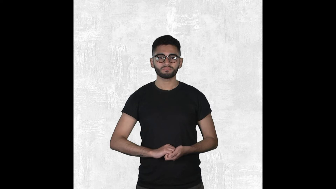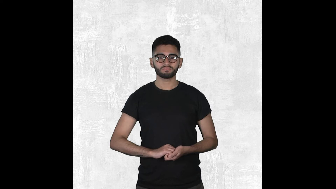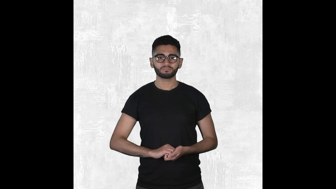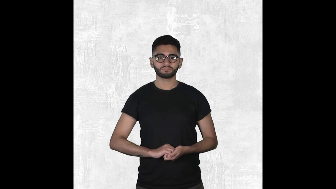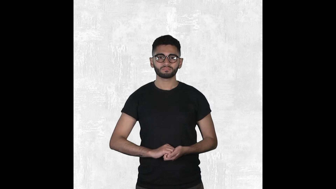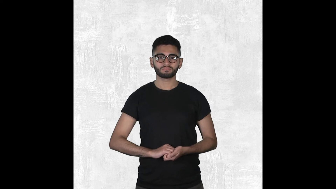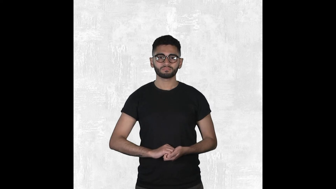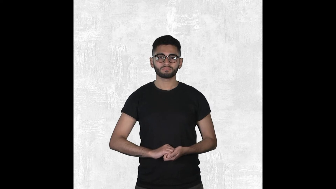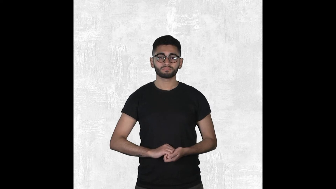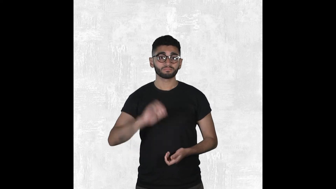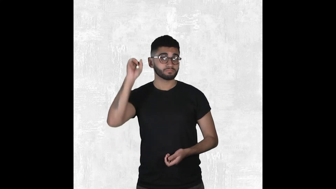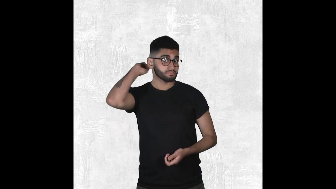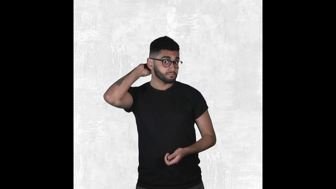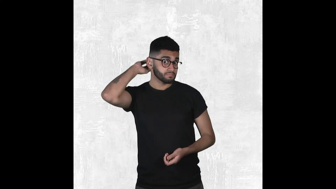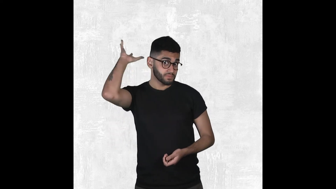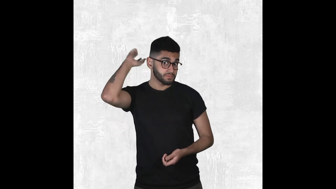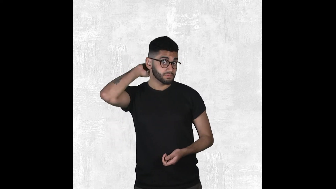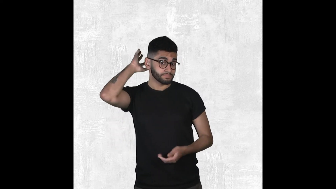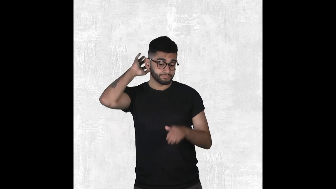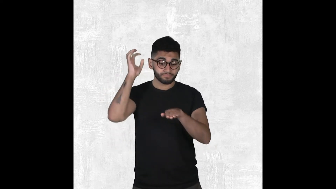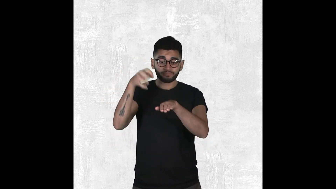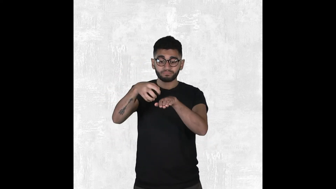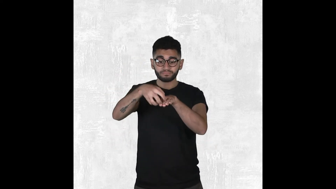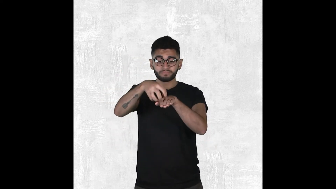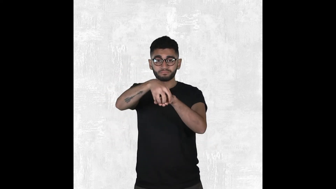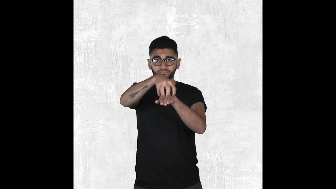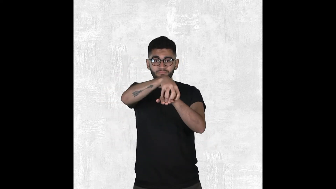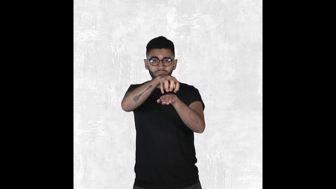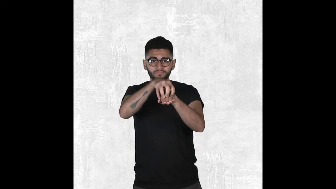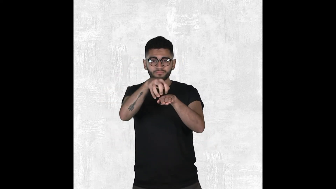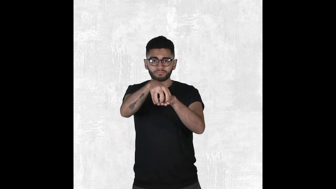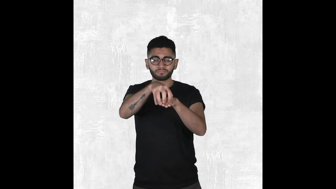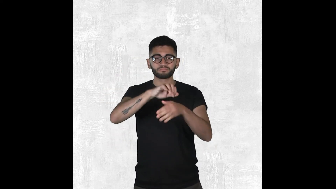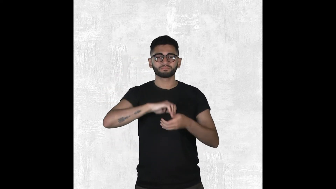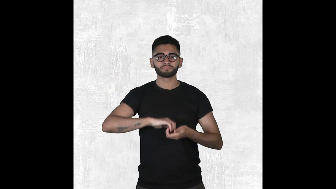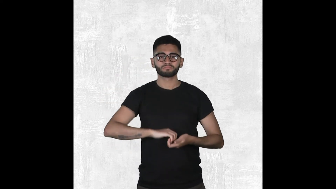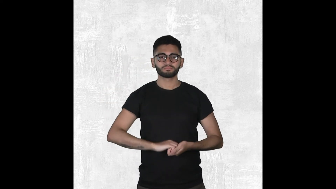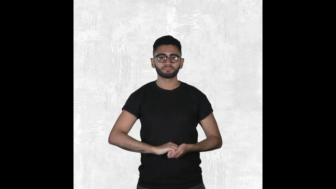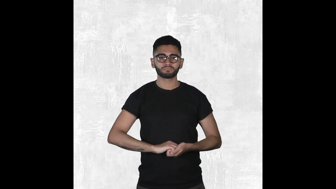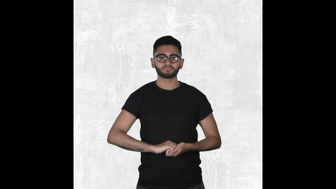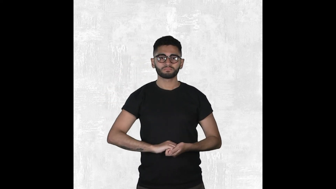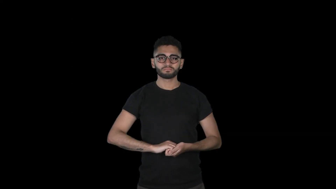Baleia franca austral